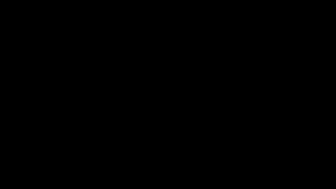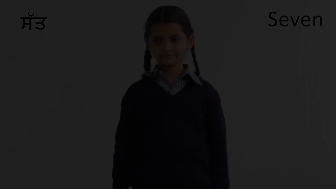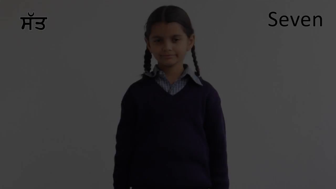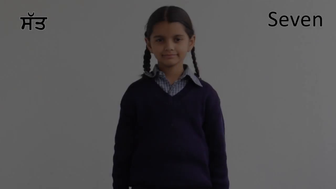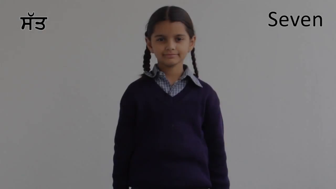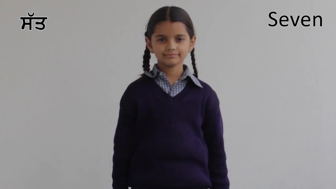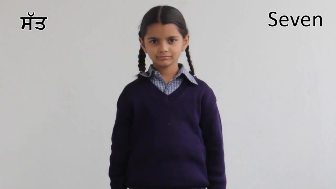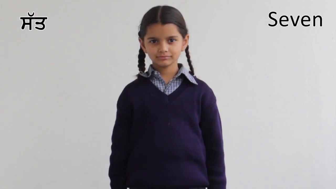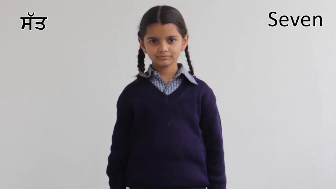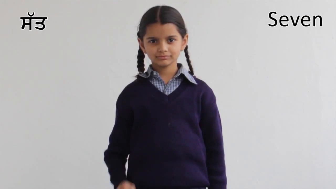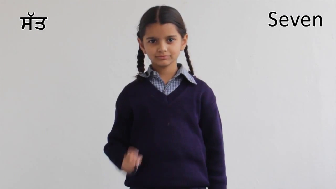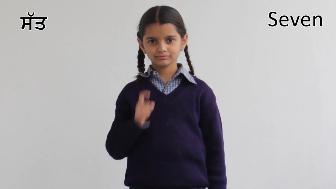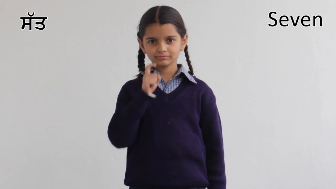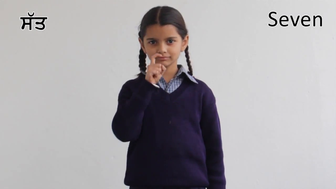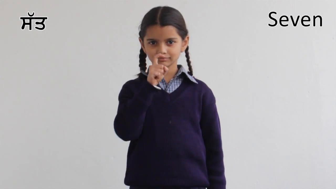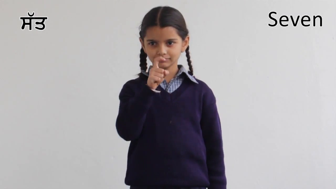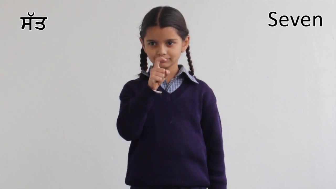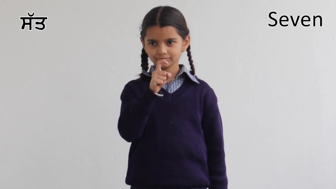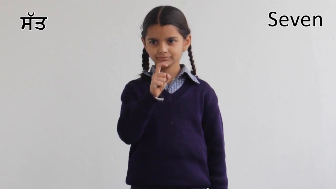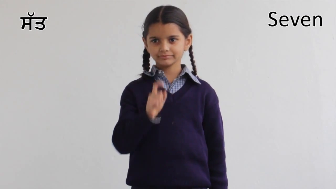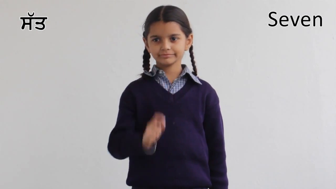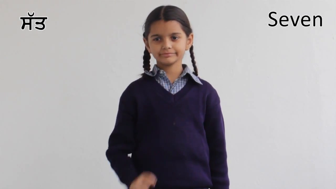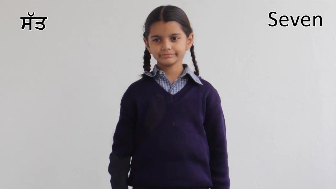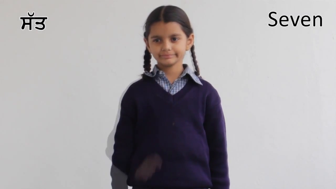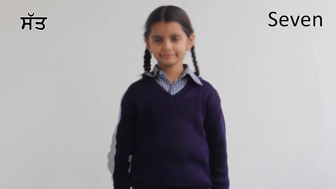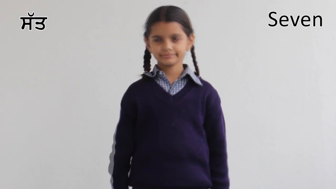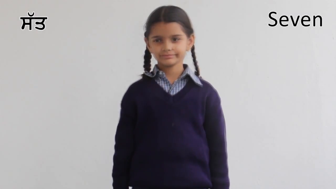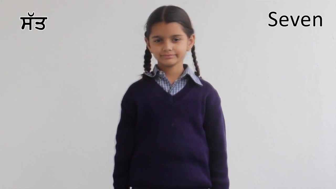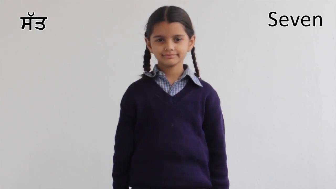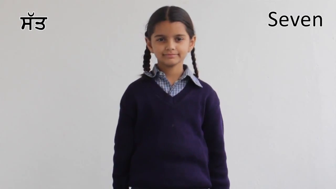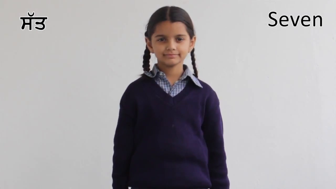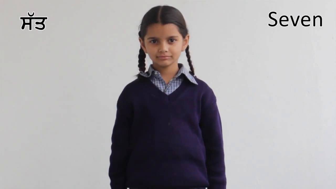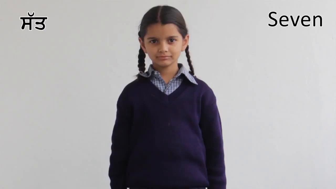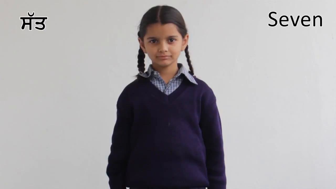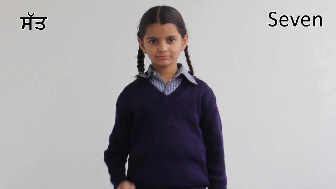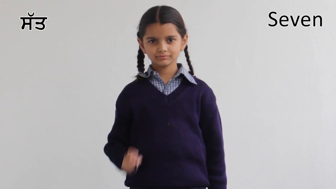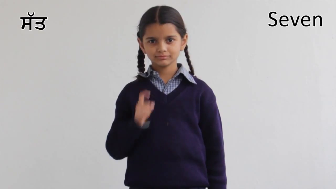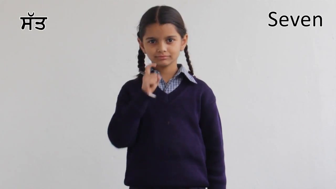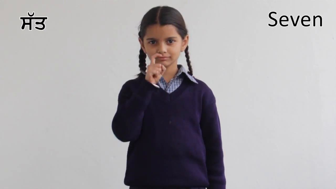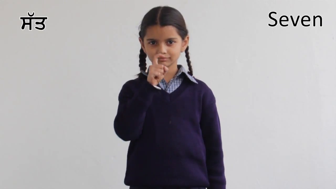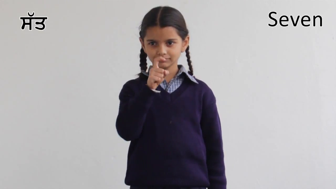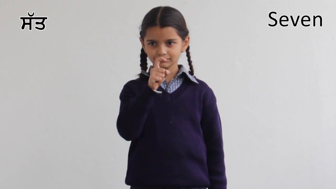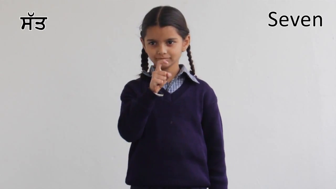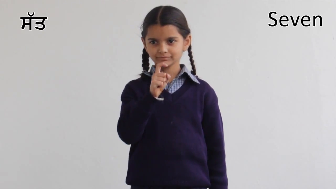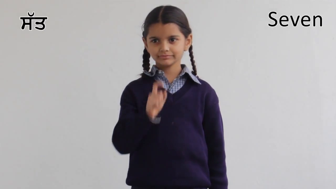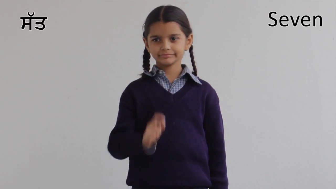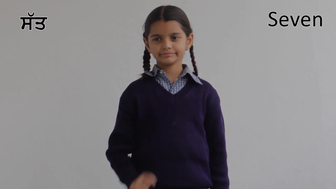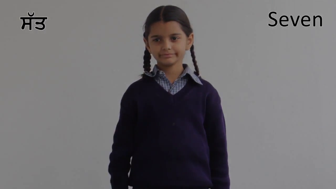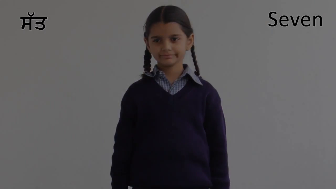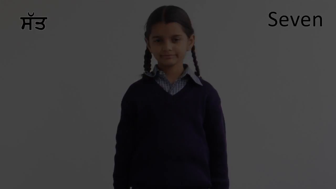ਸੱਤ